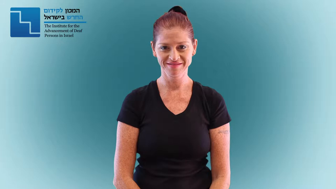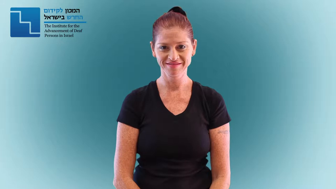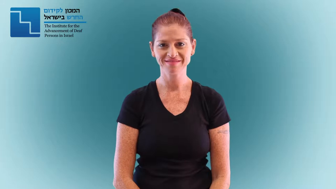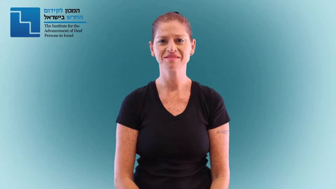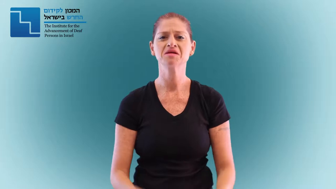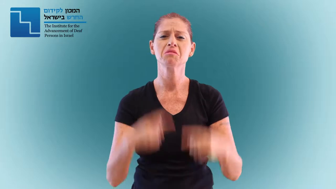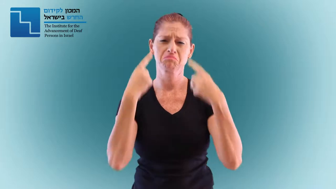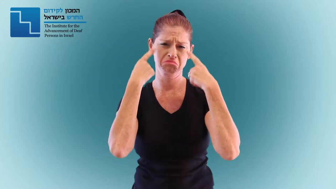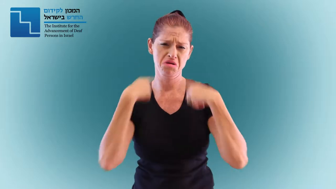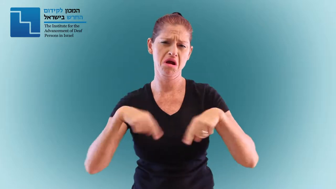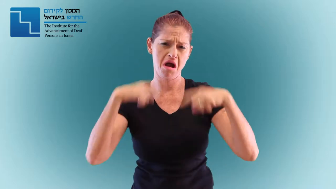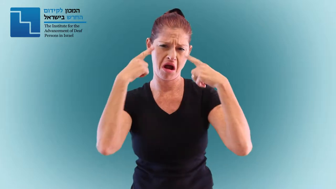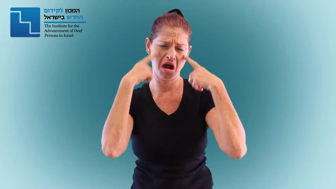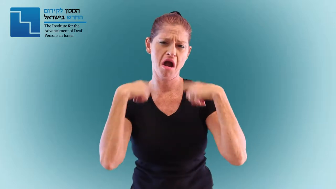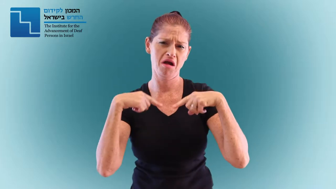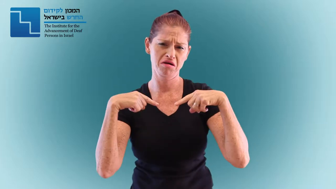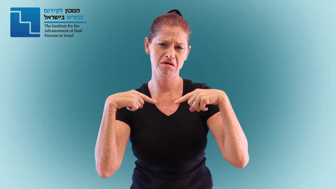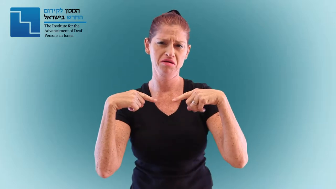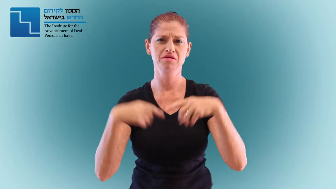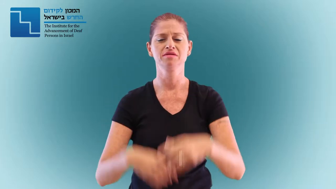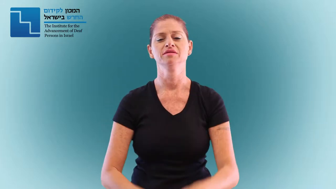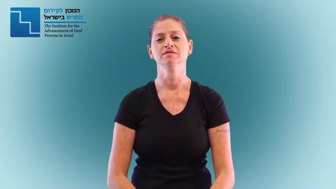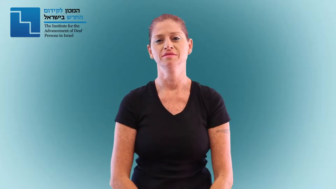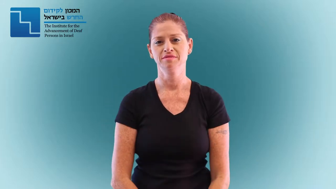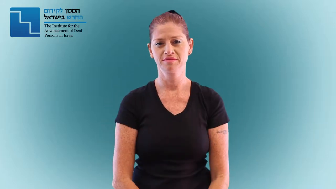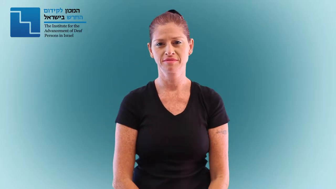לבכות